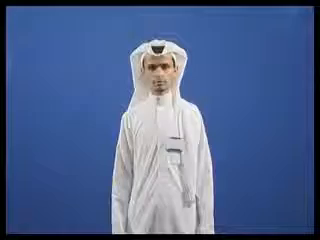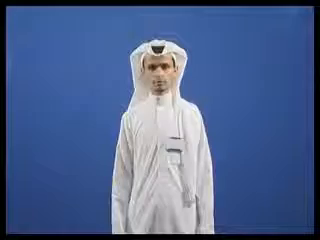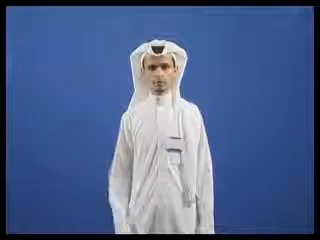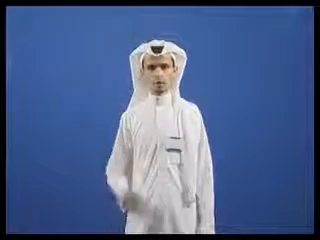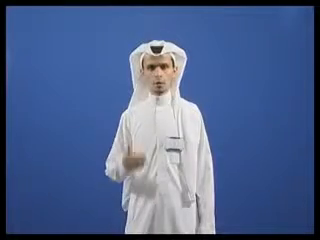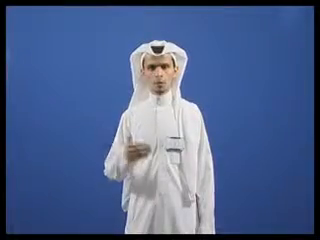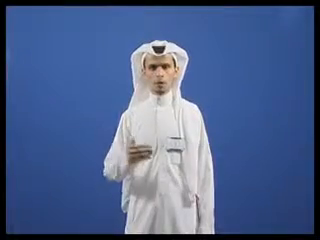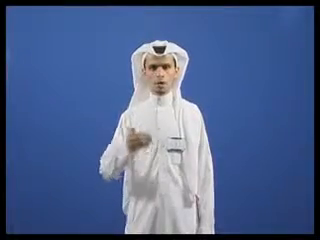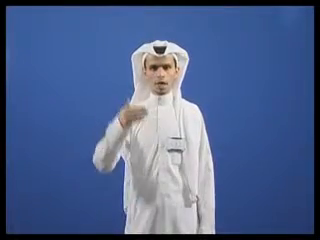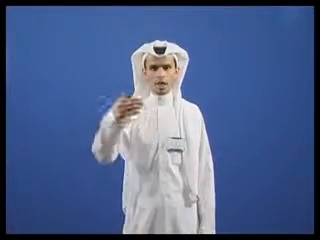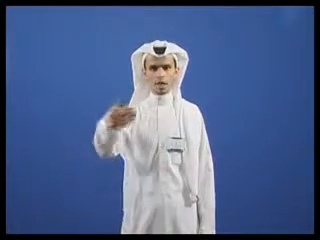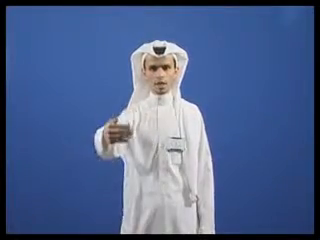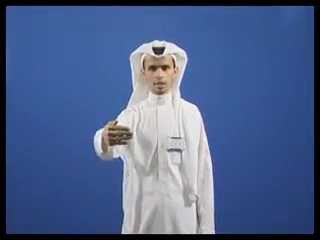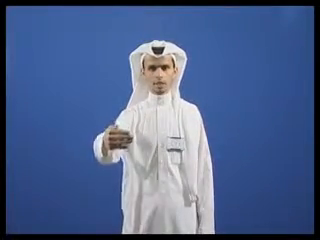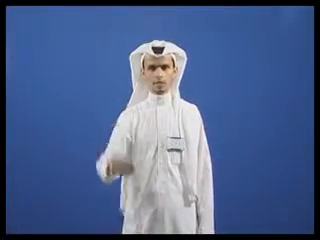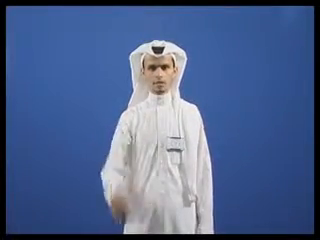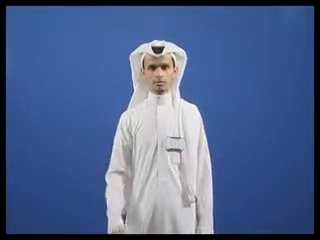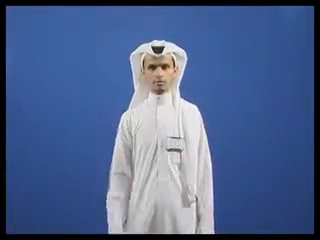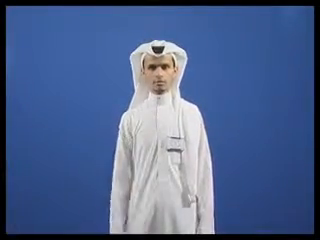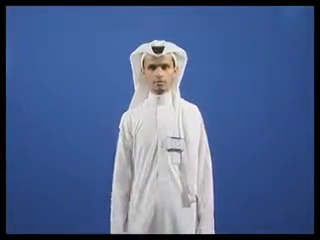بعيد